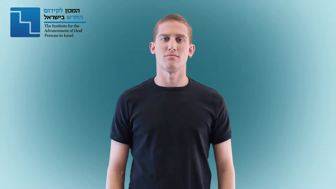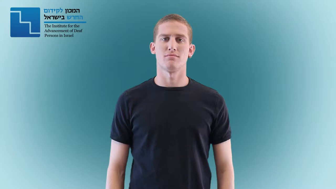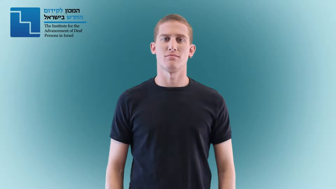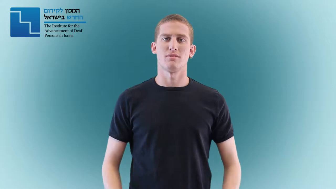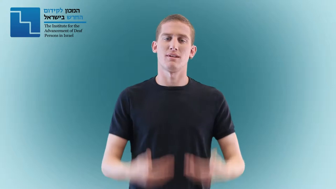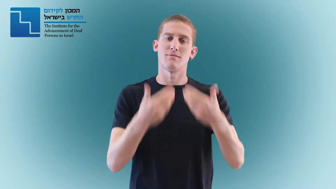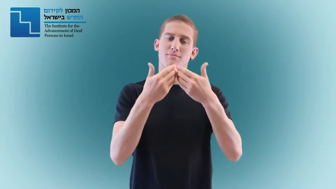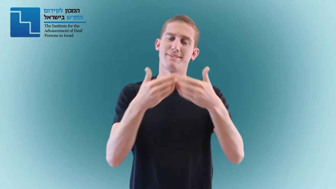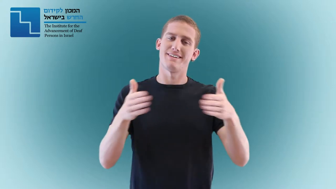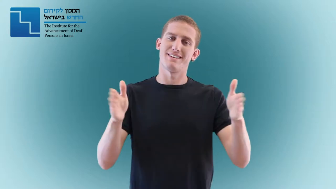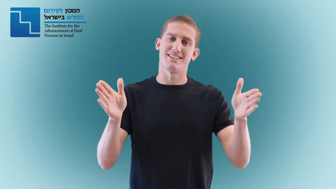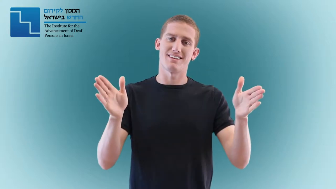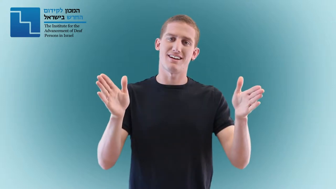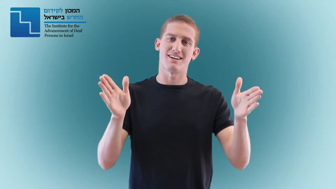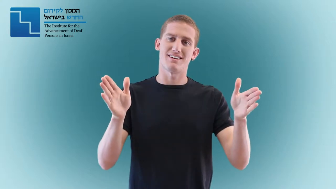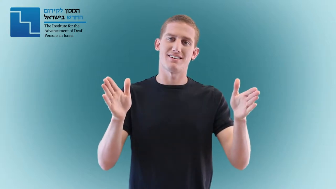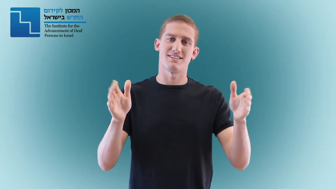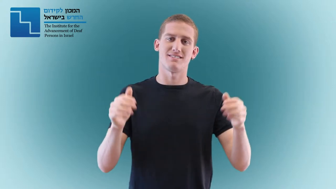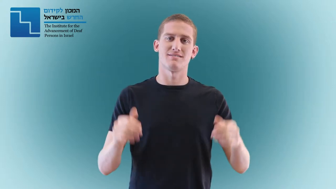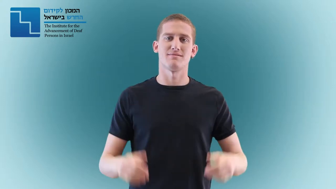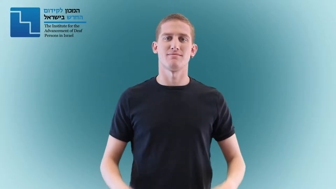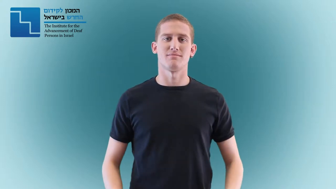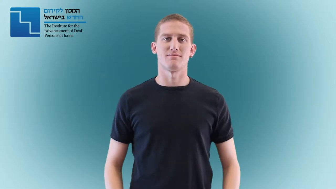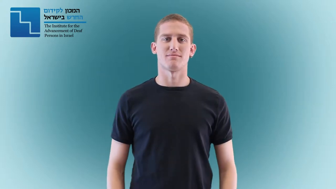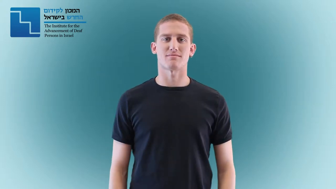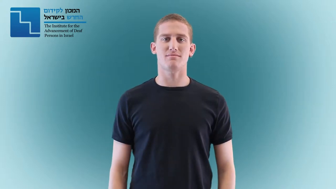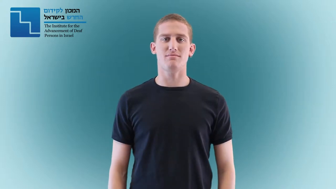פרדה / להיפרד